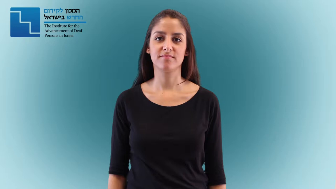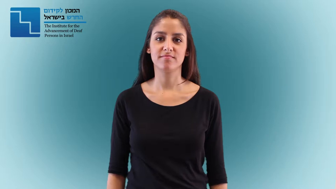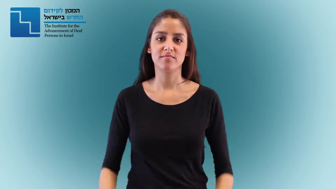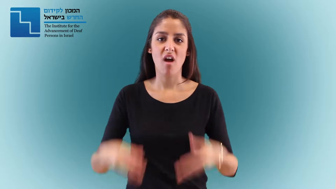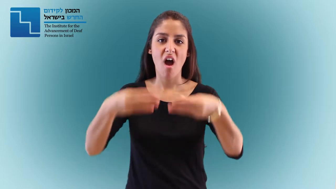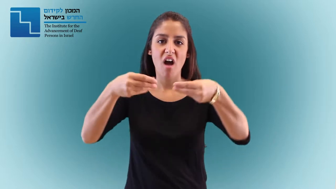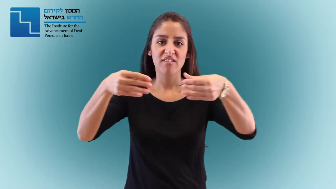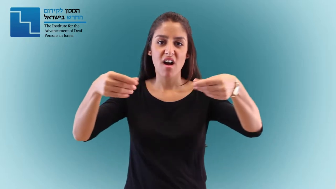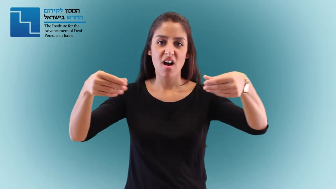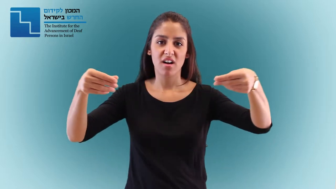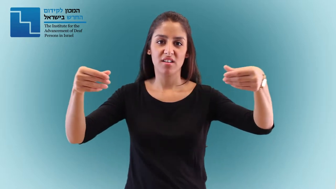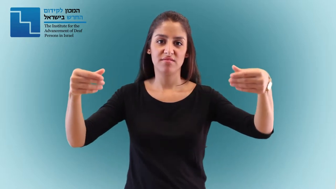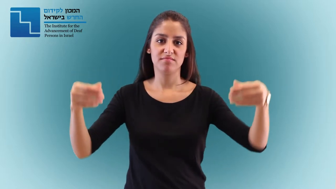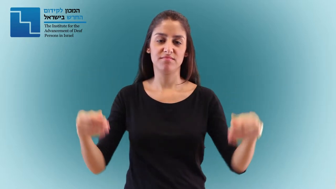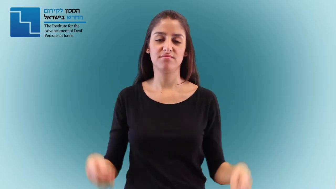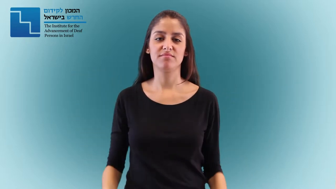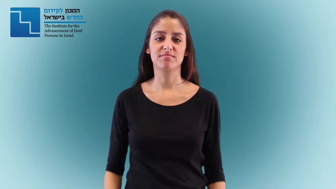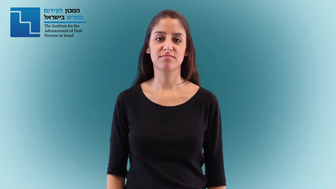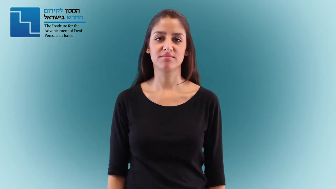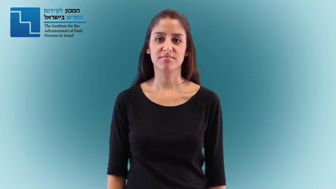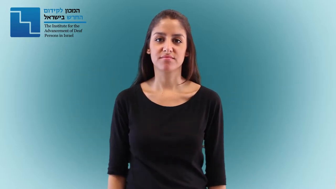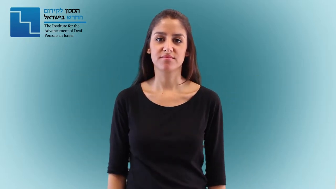אבק